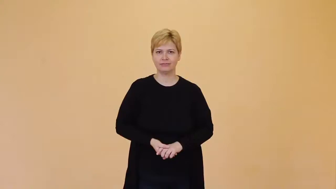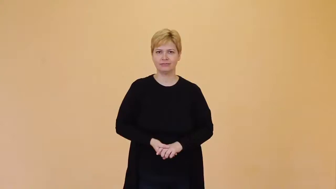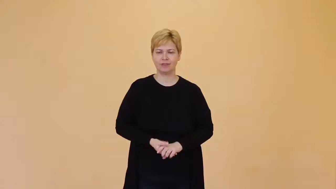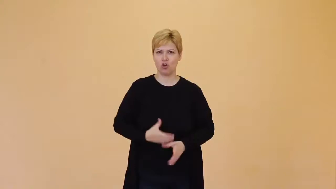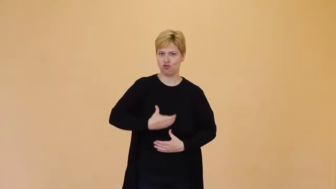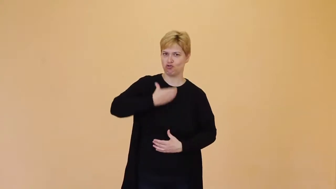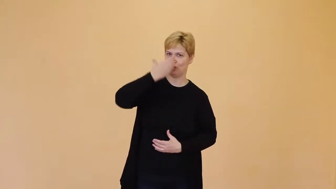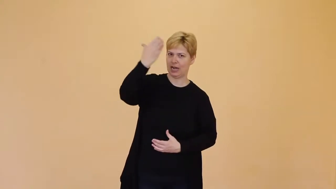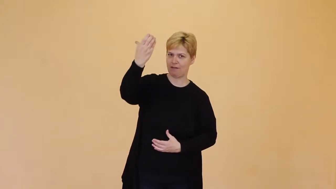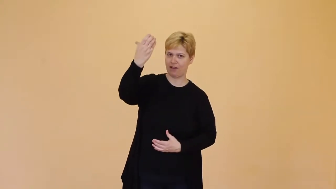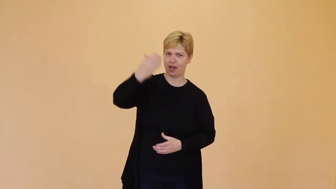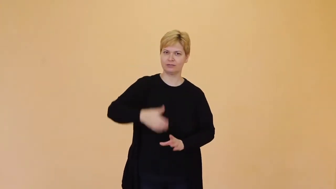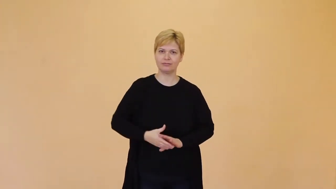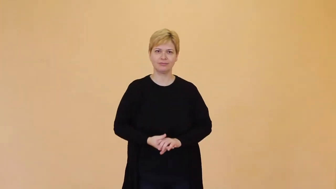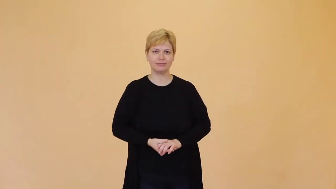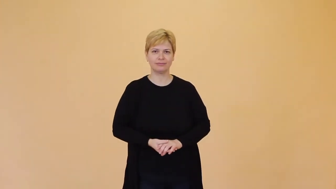žirafa